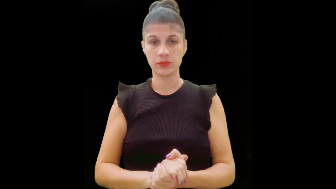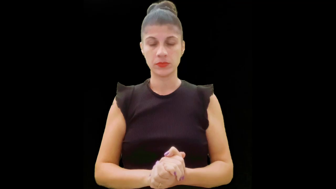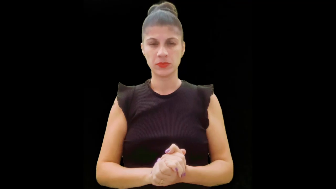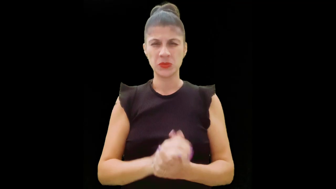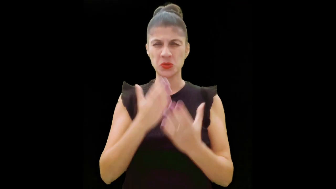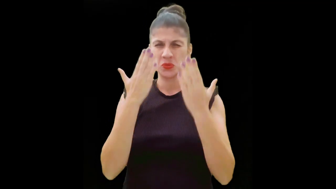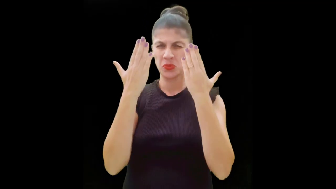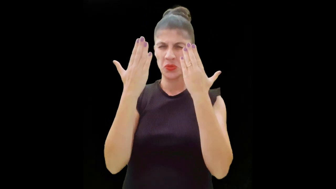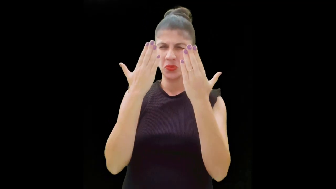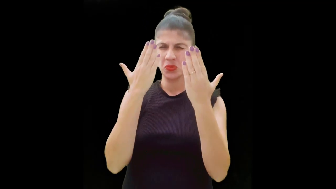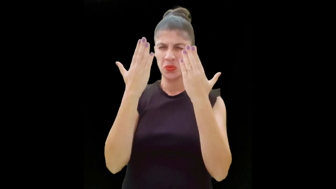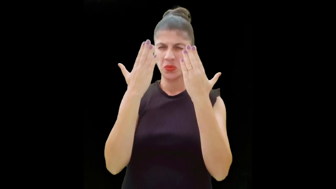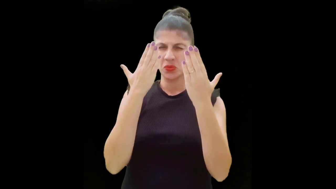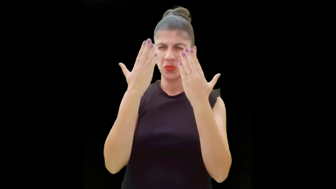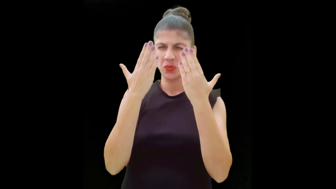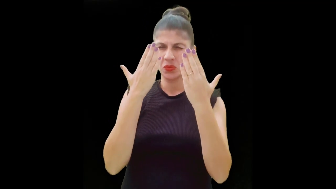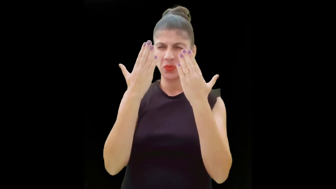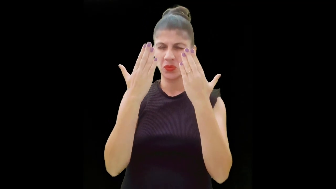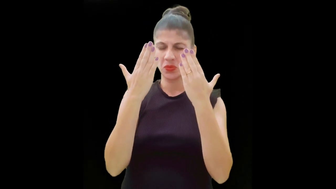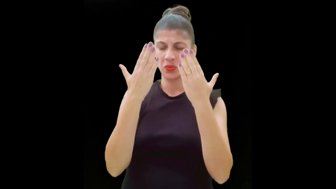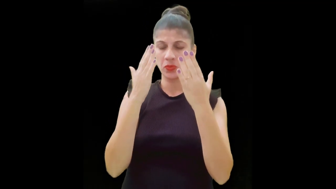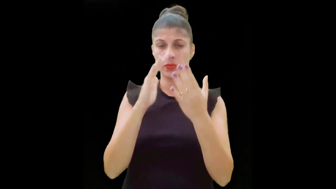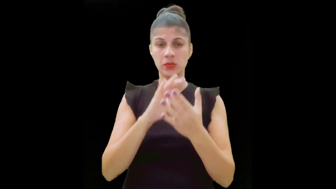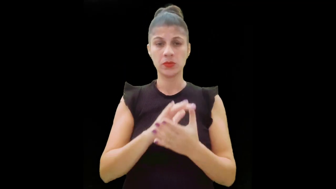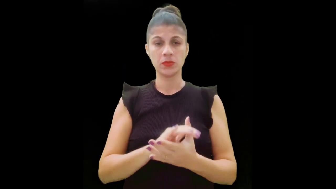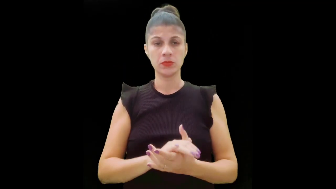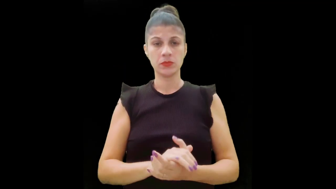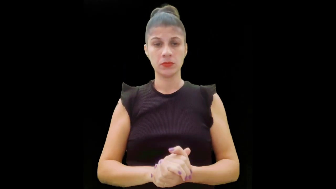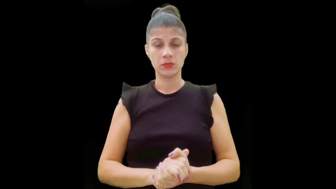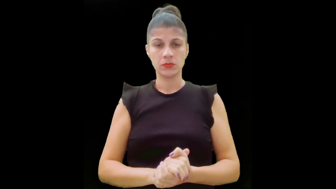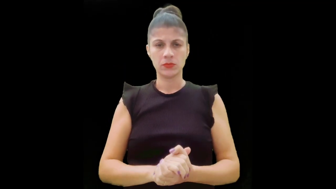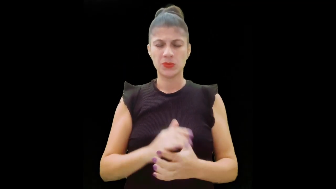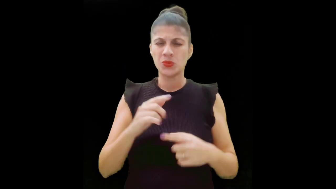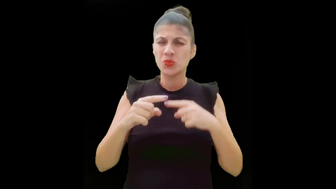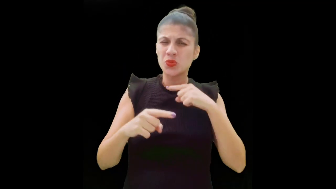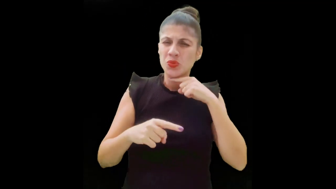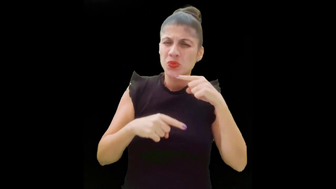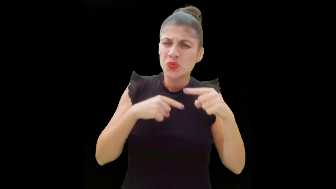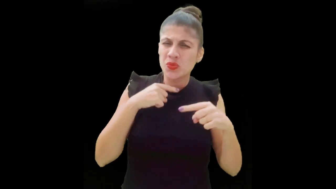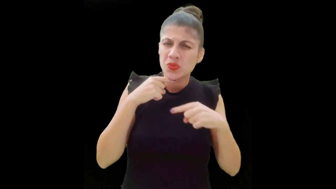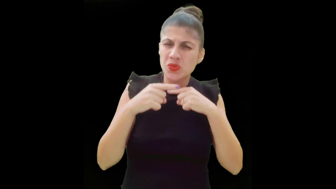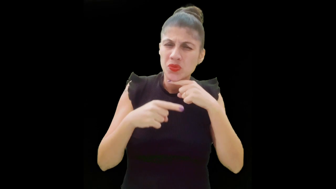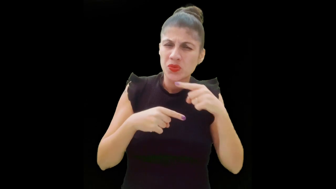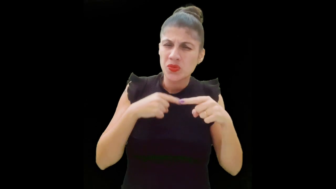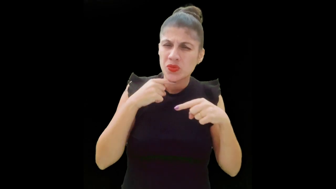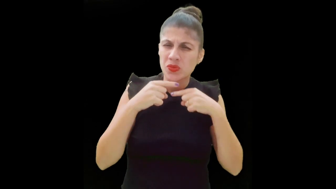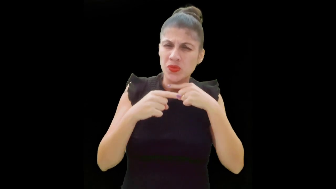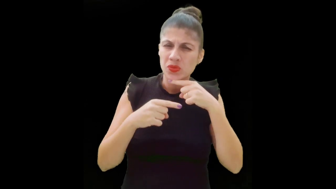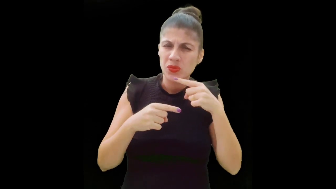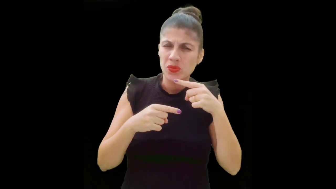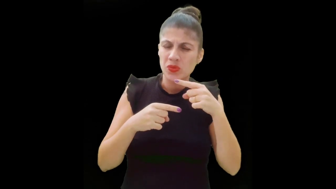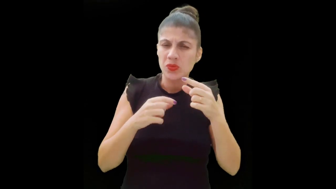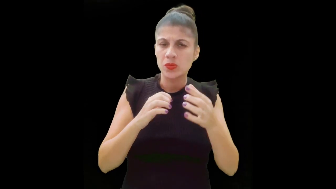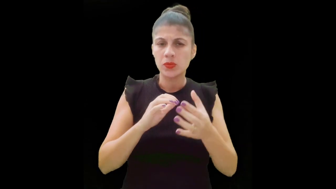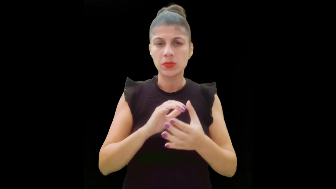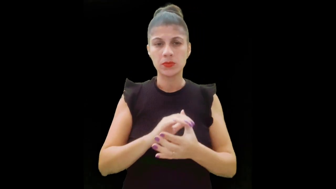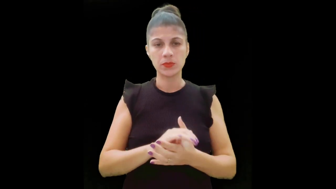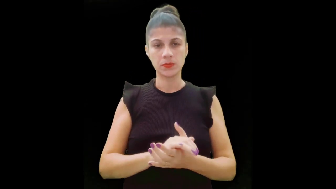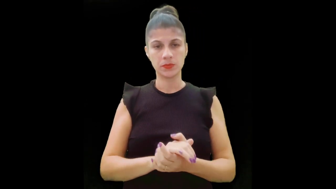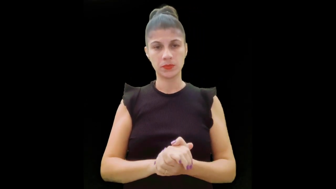Dúvida